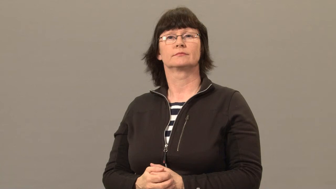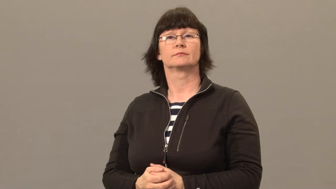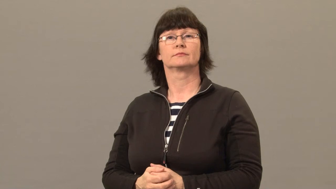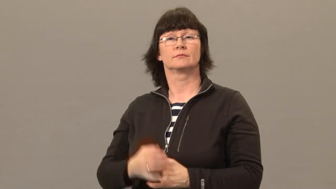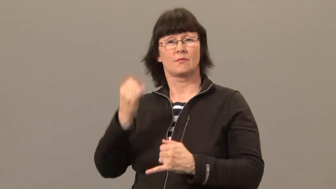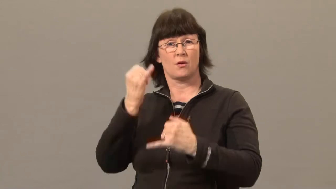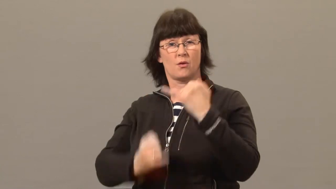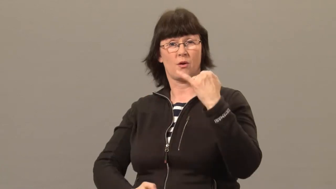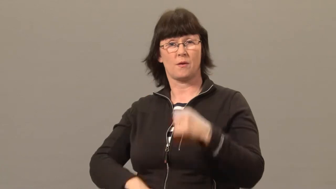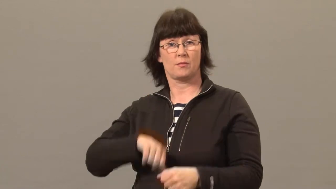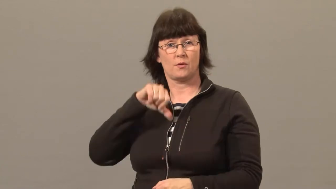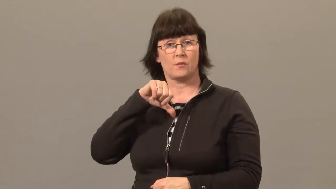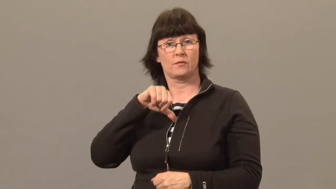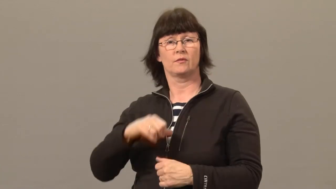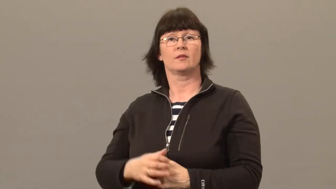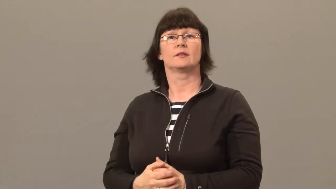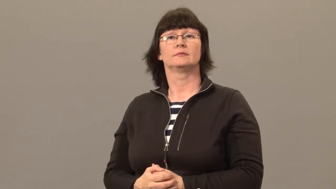lokapróf